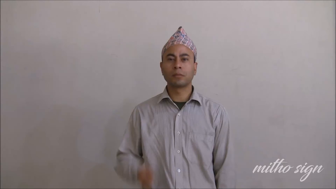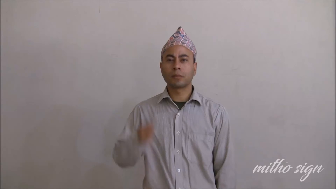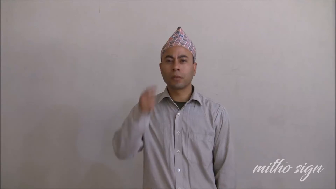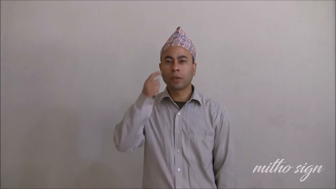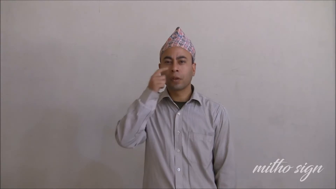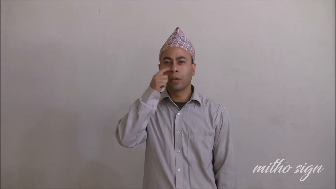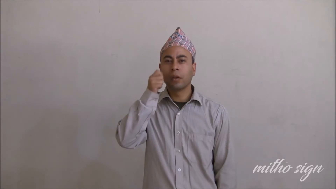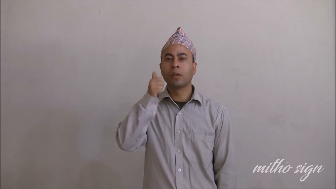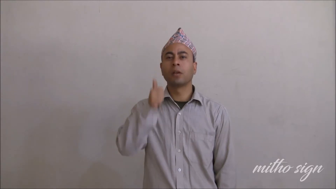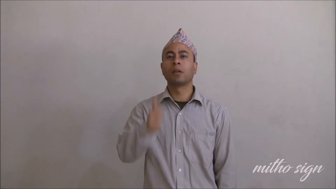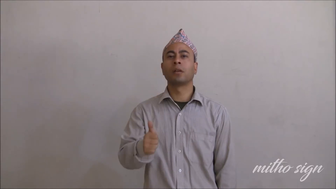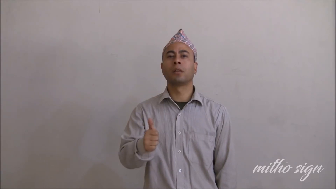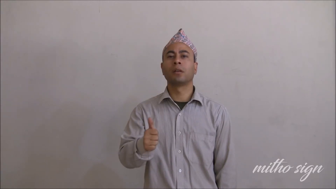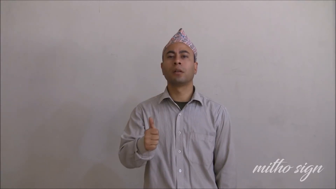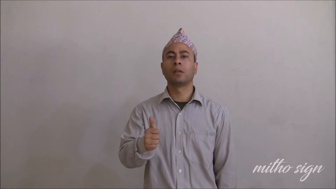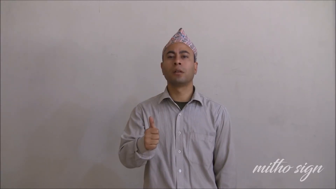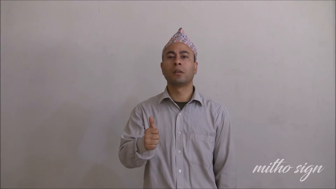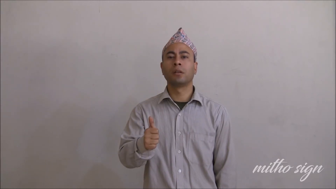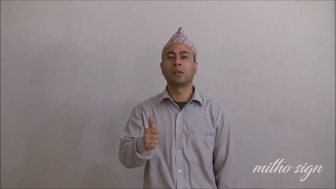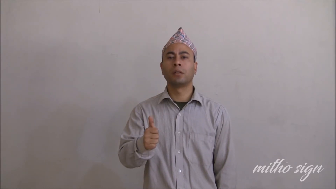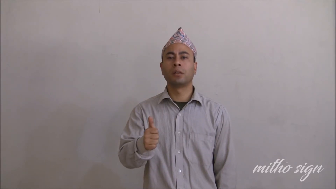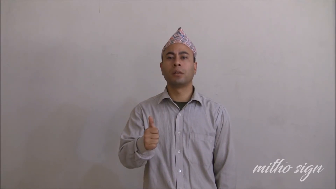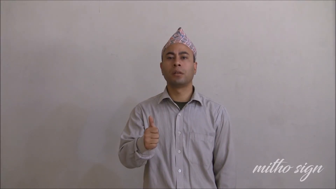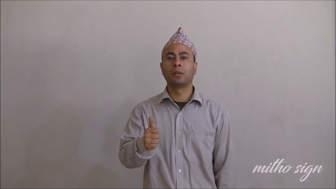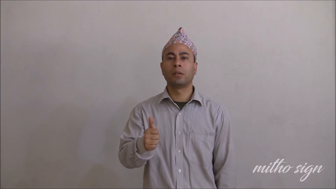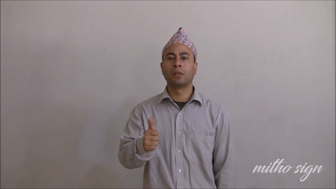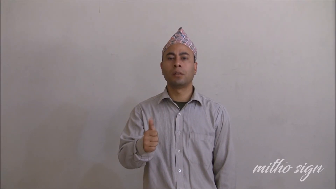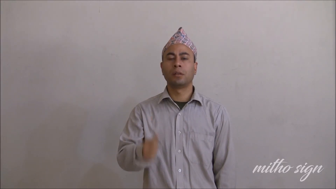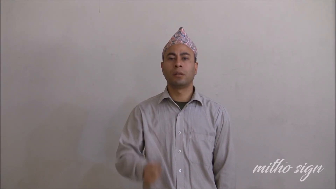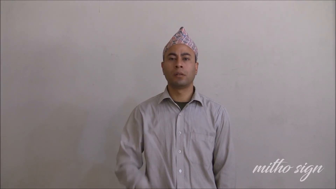आमाजू